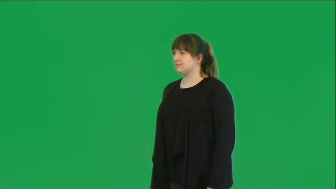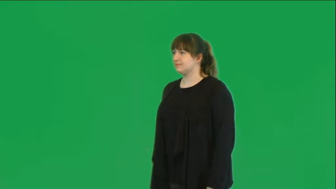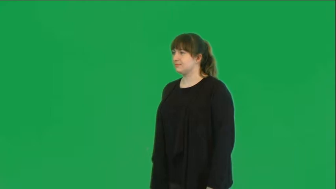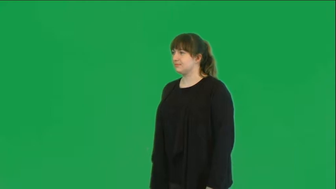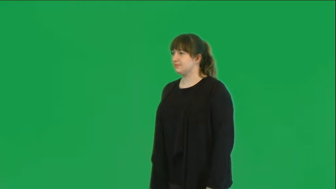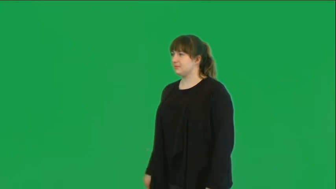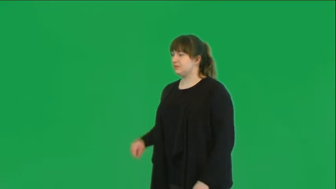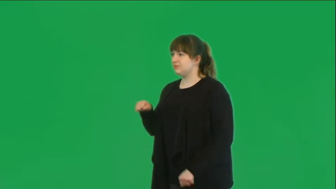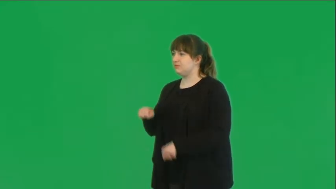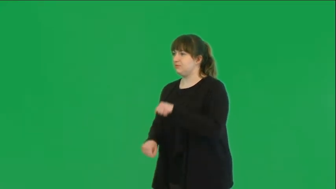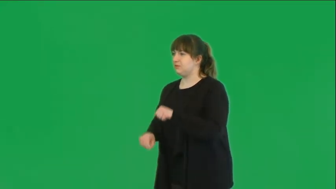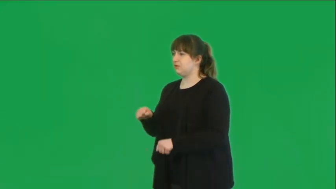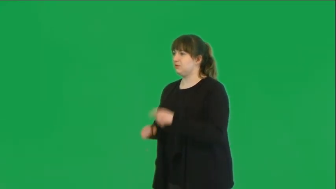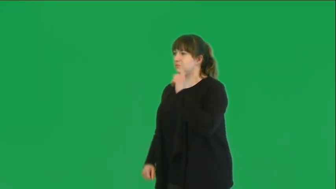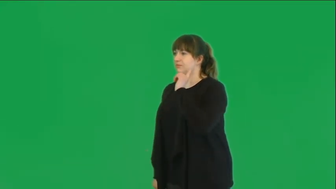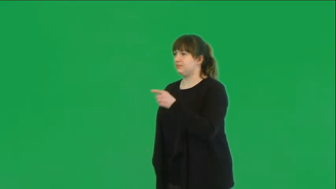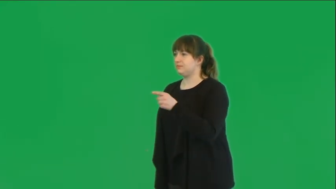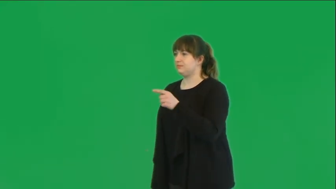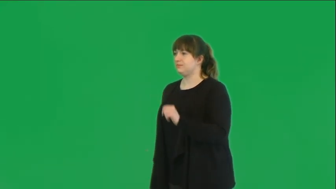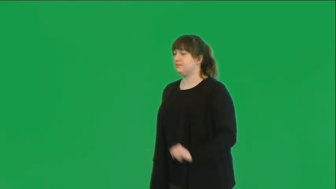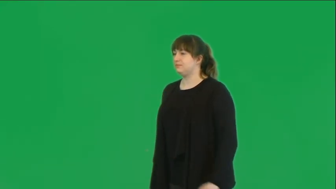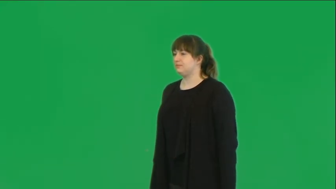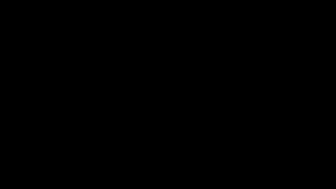wyrok